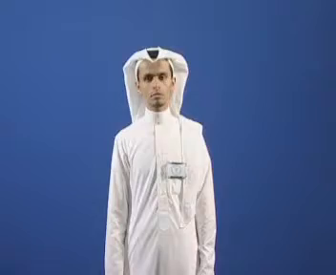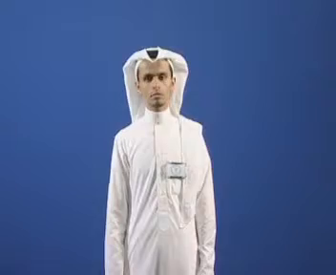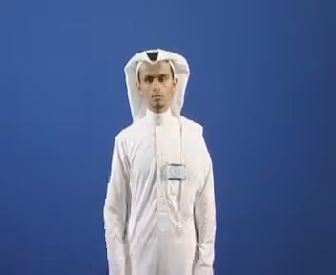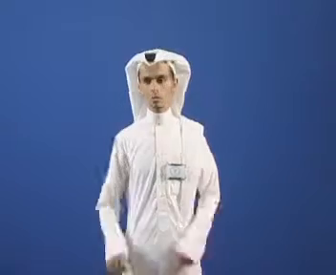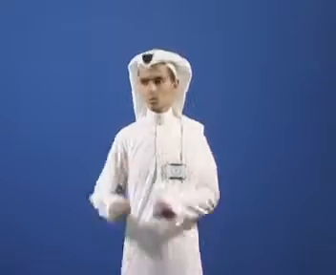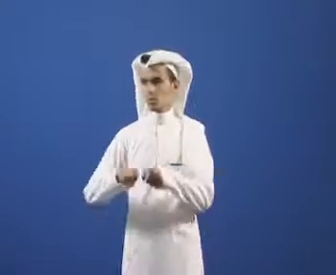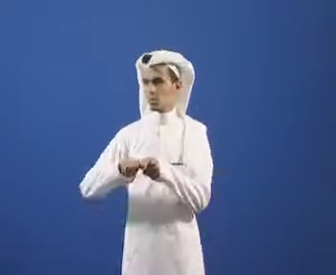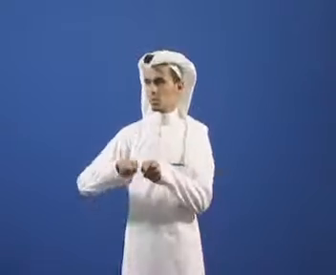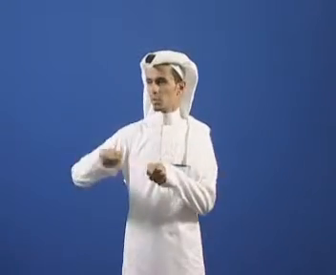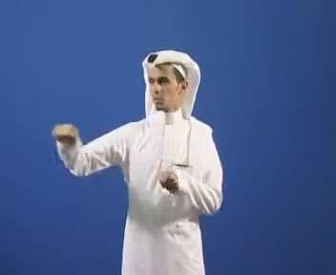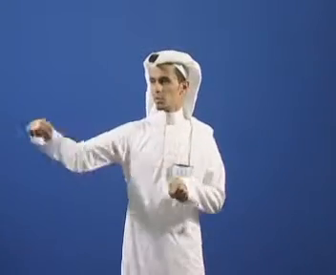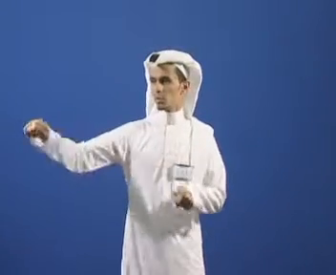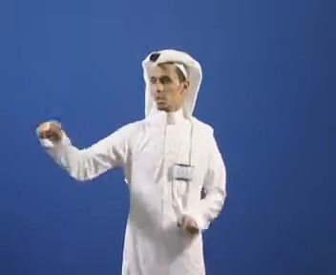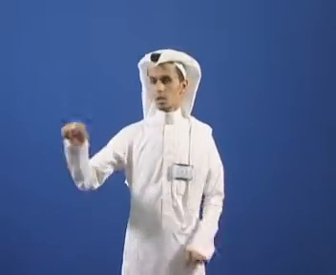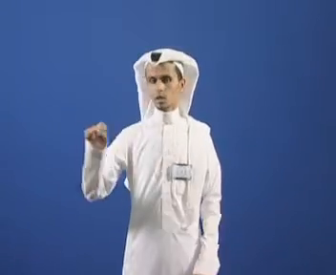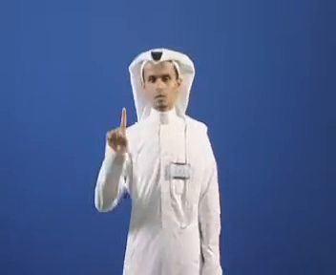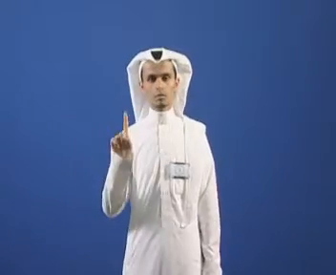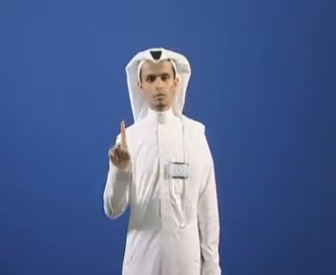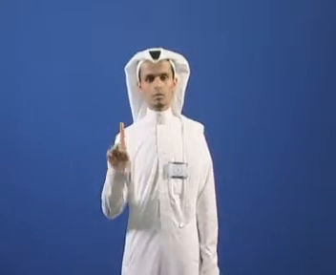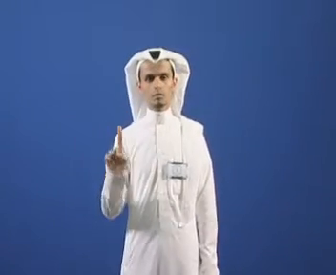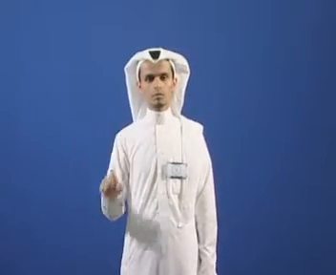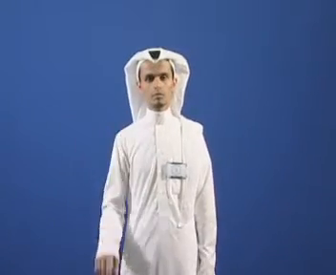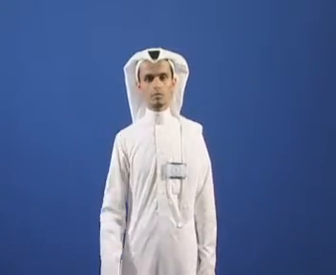بوصة